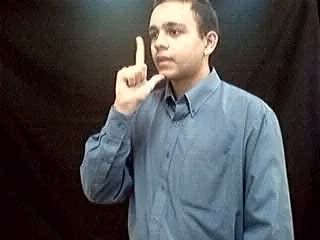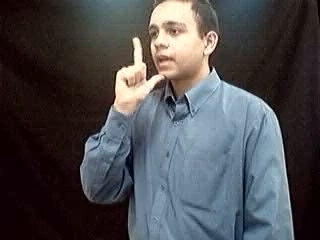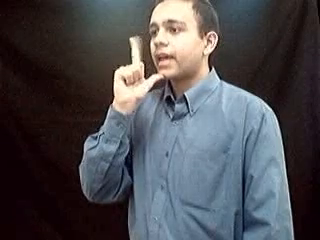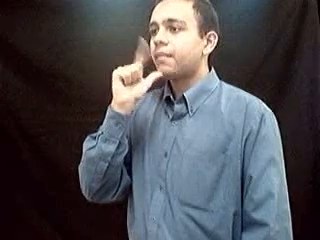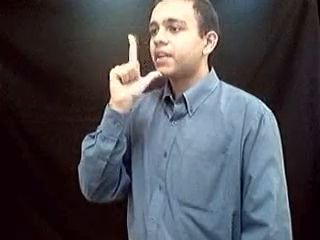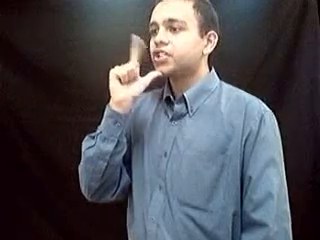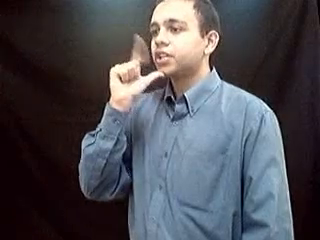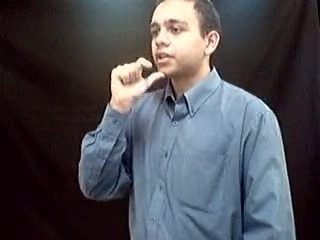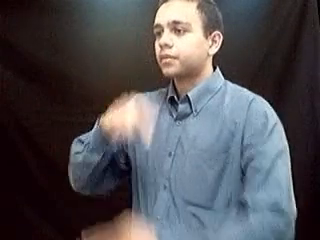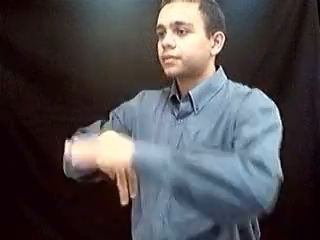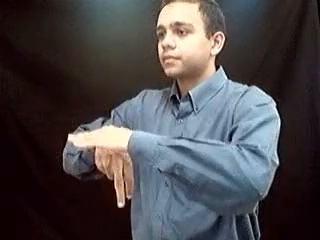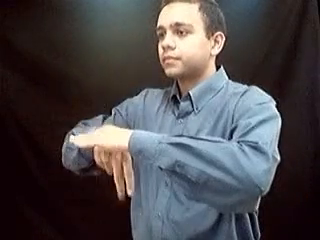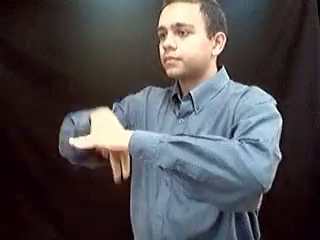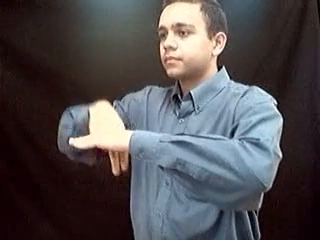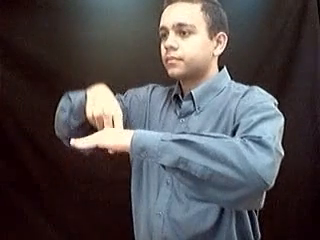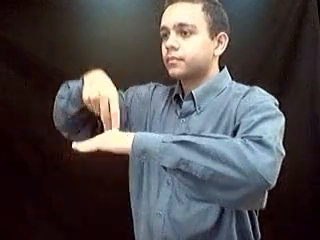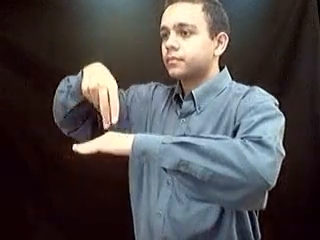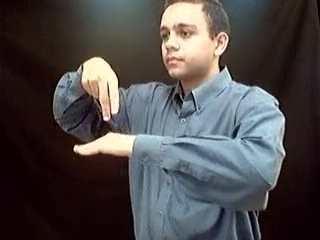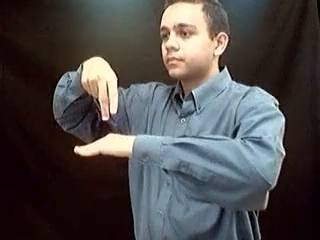emergir